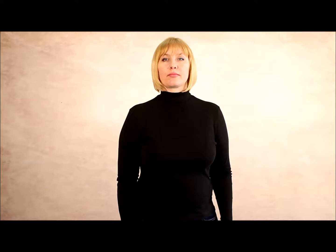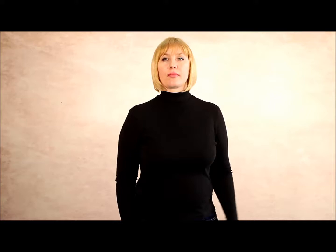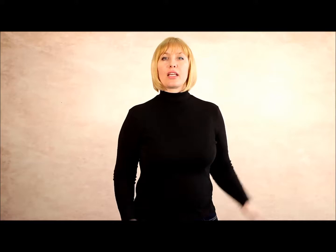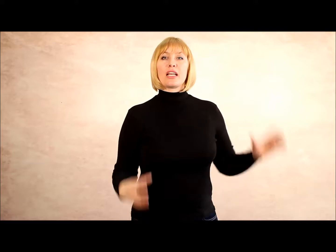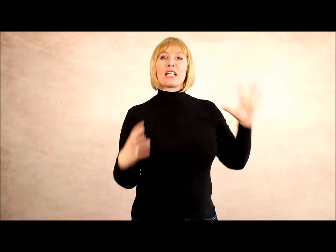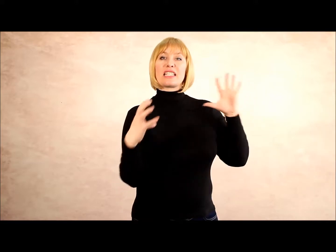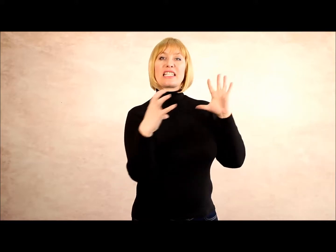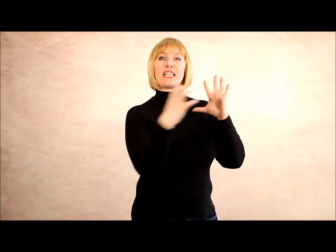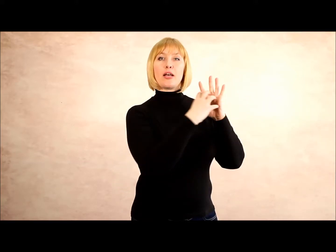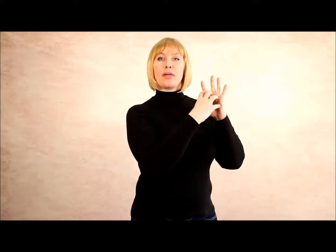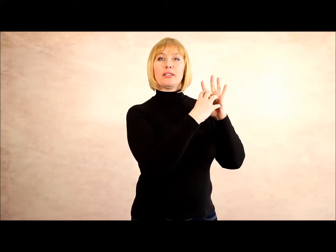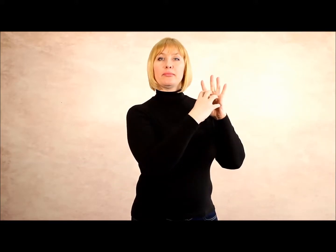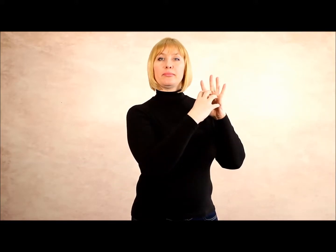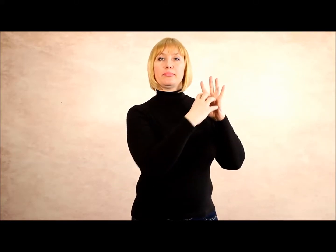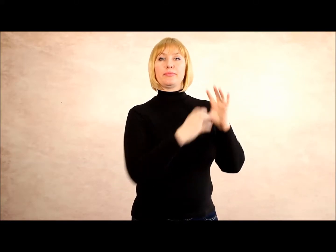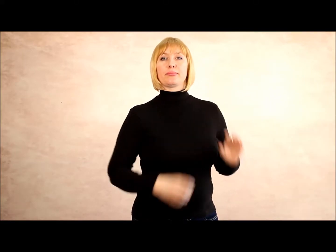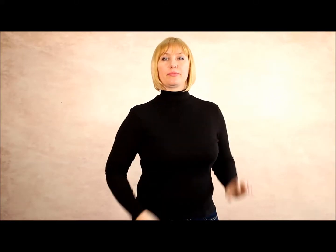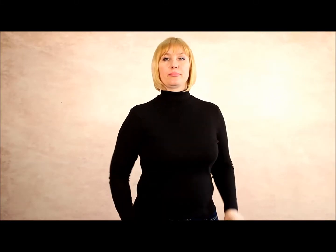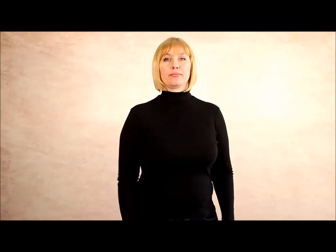Stemă